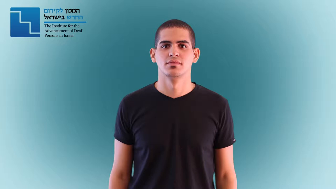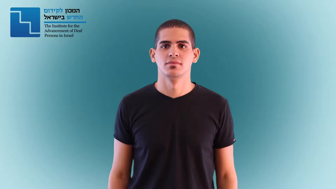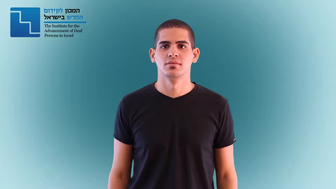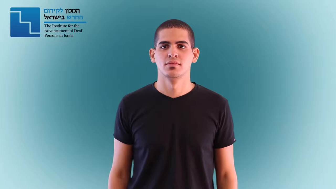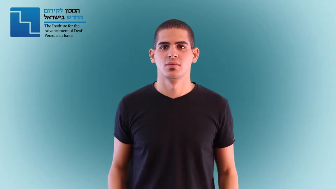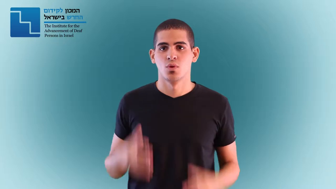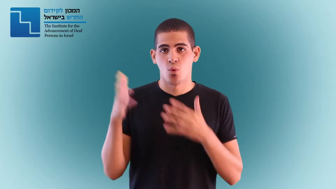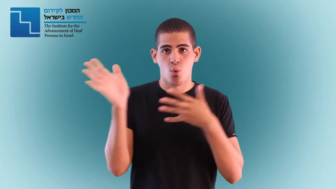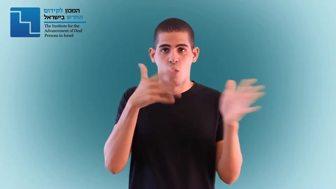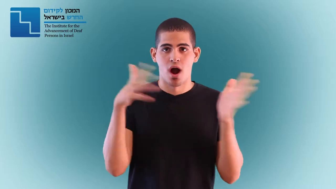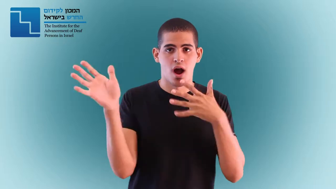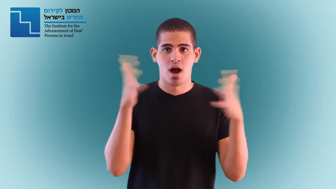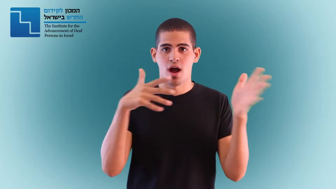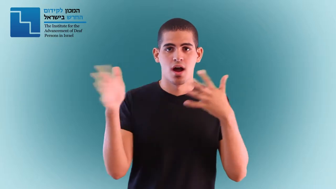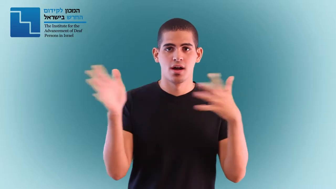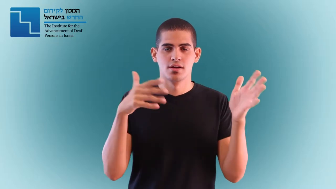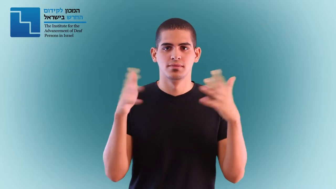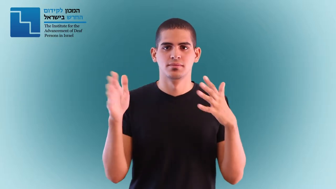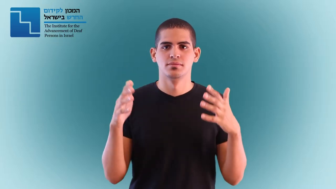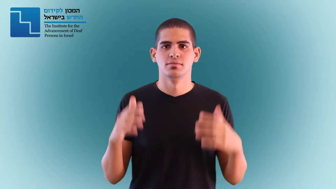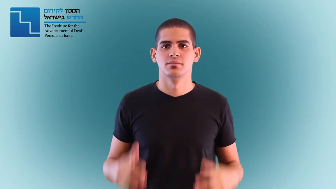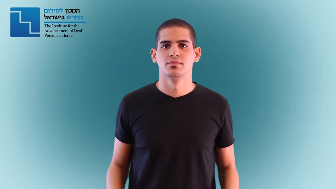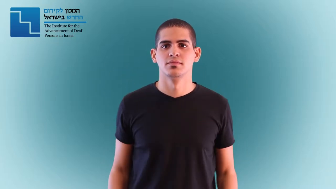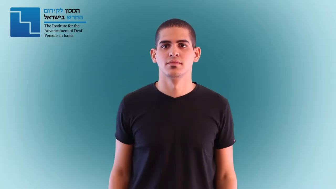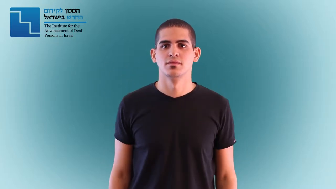רוח